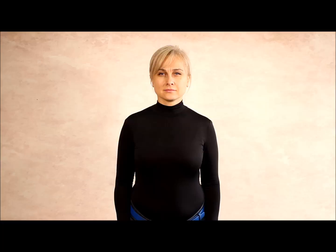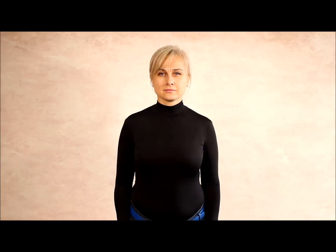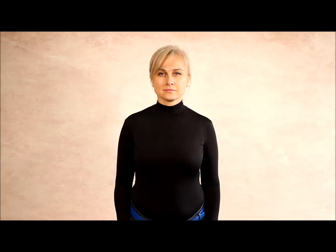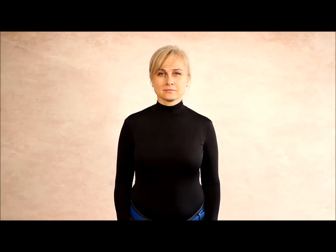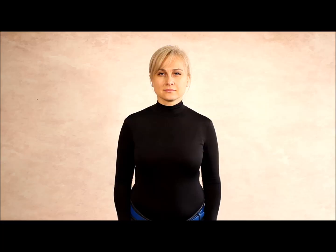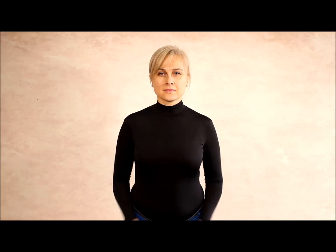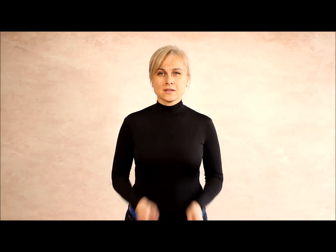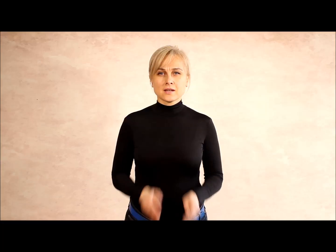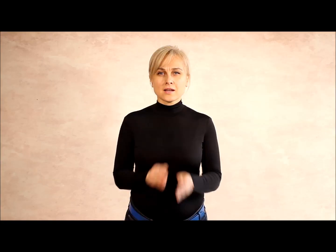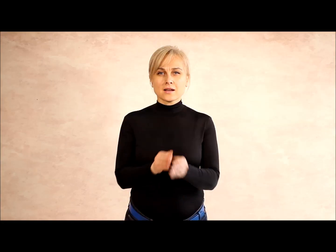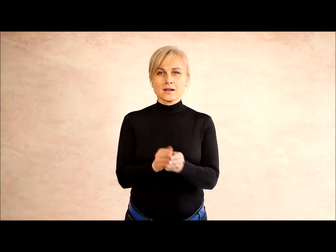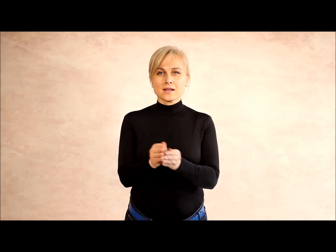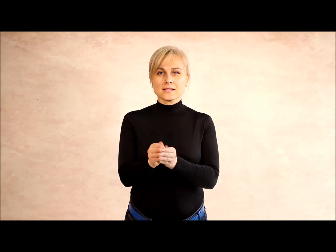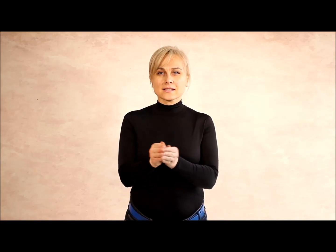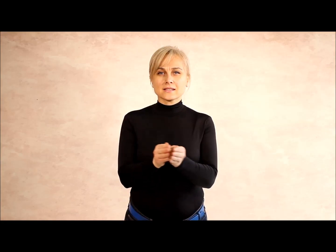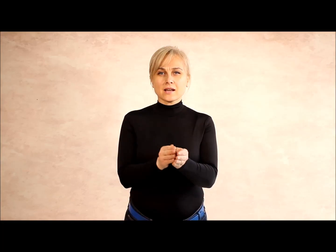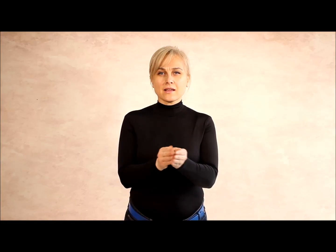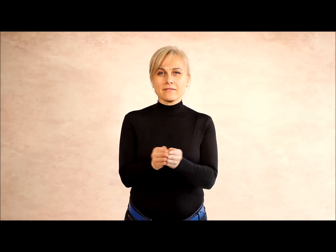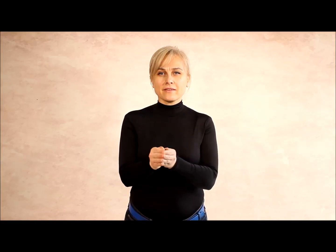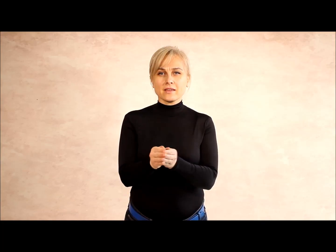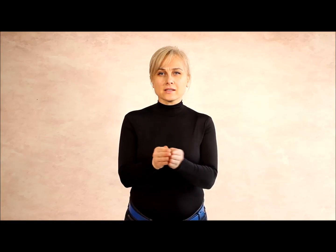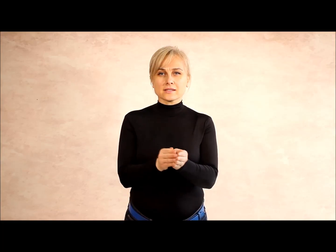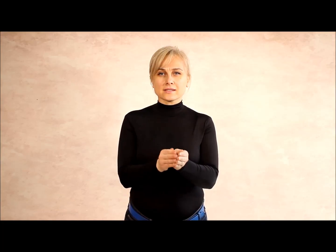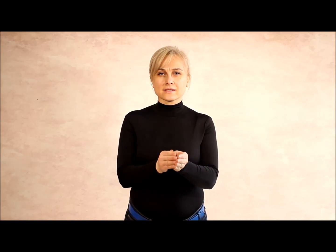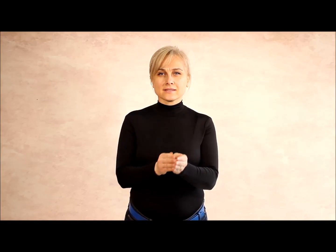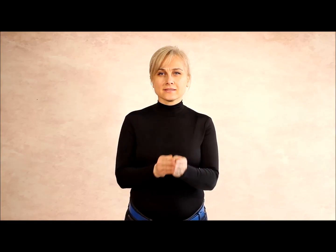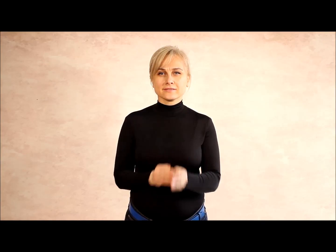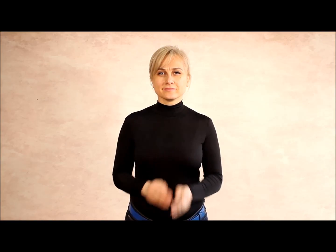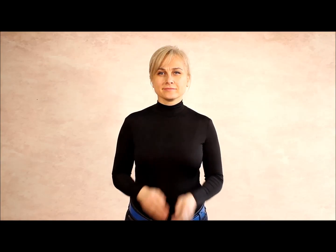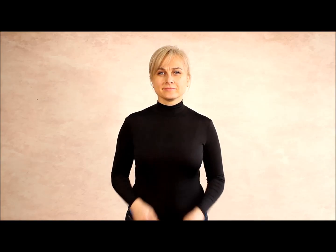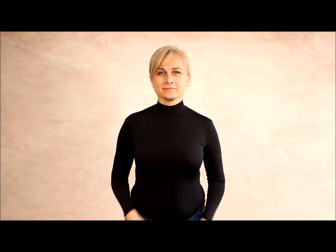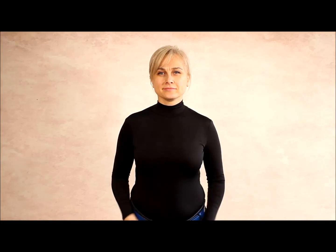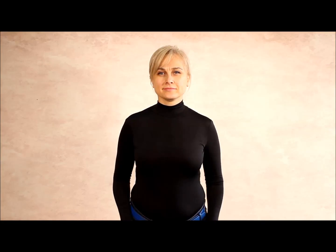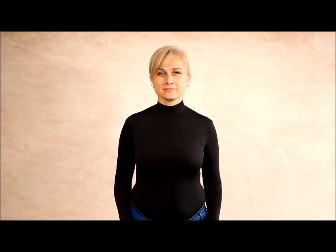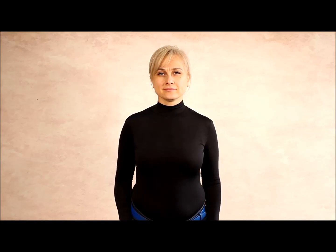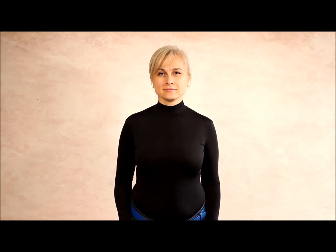Castraveti